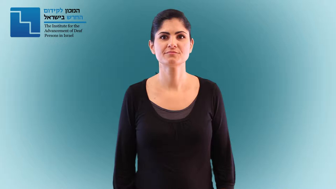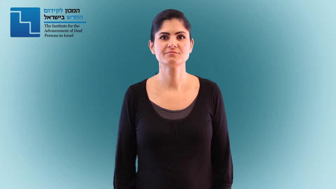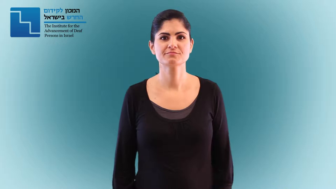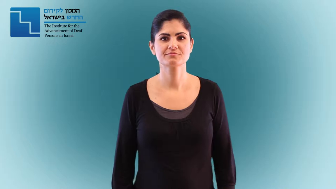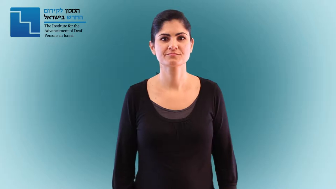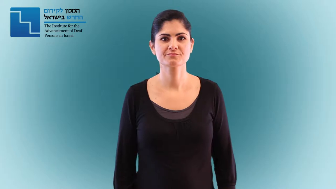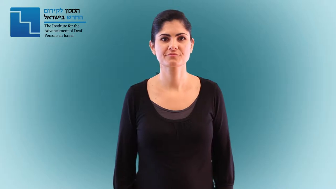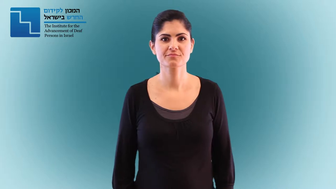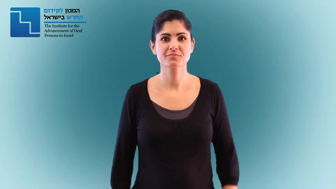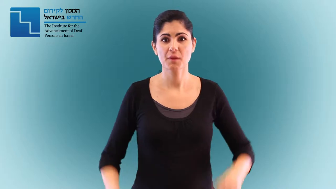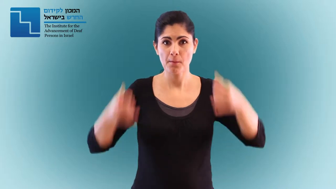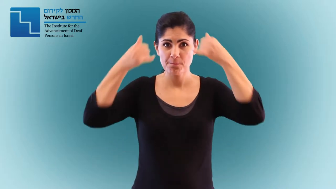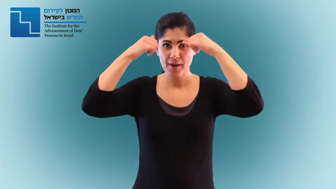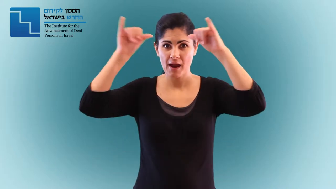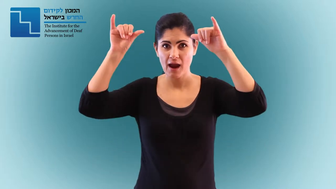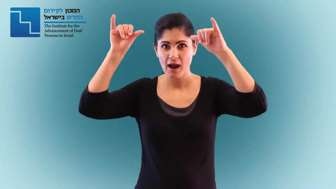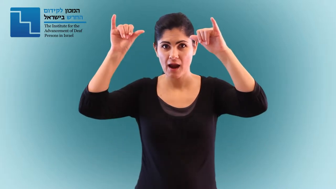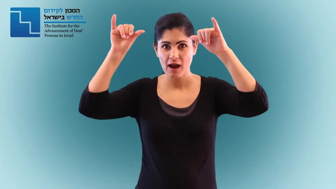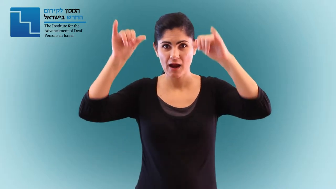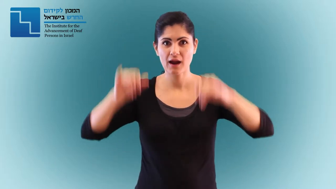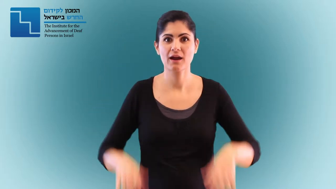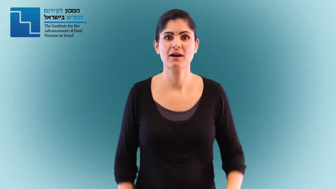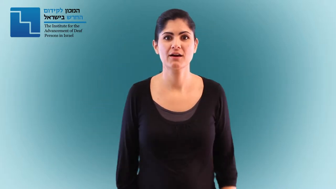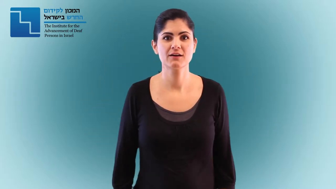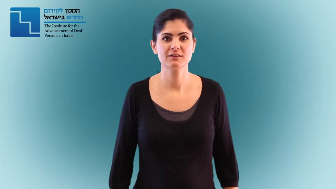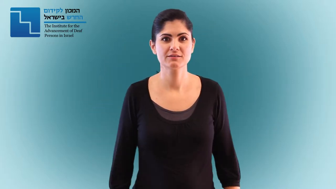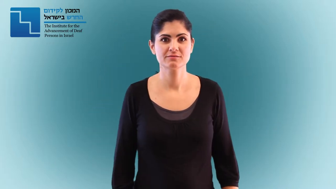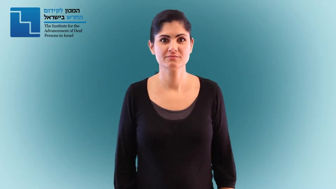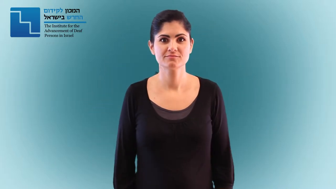פרה